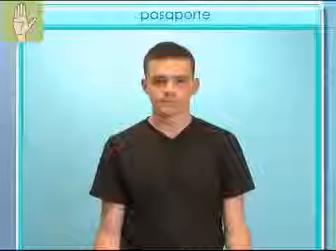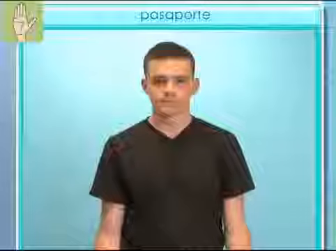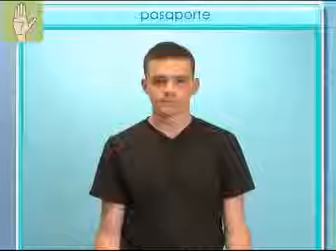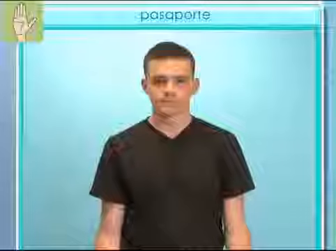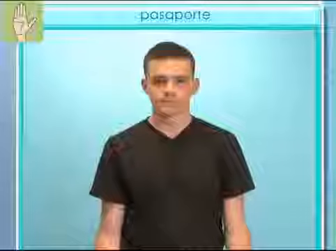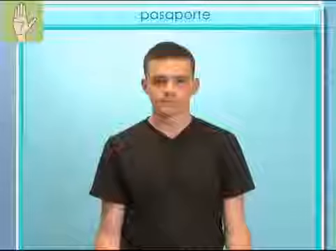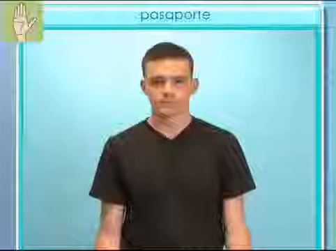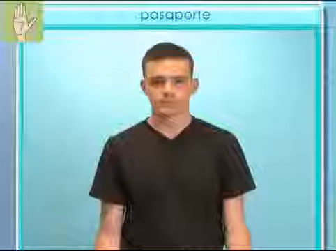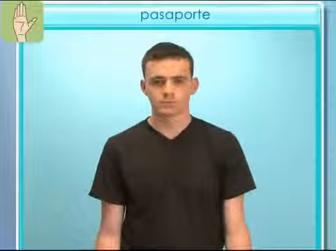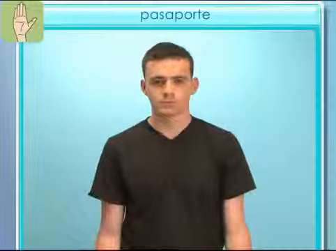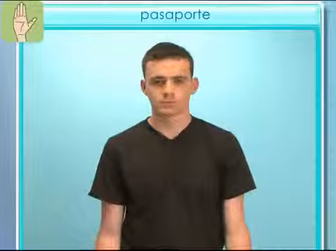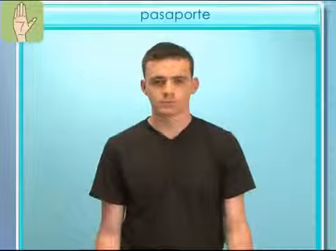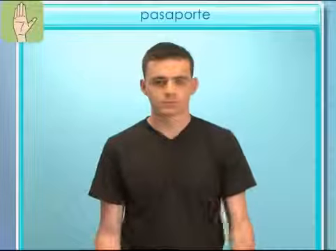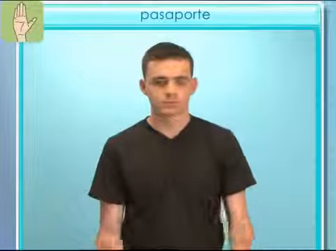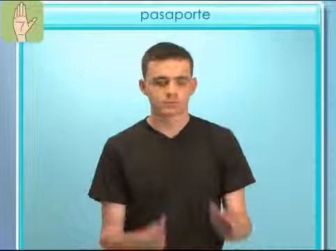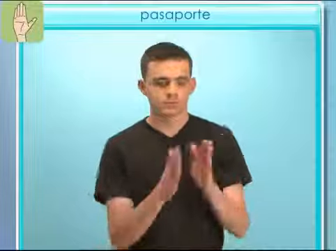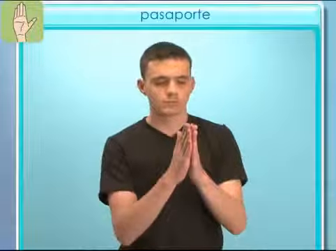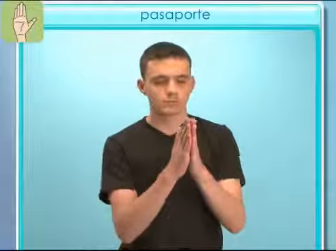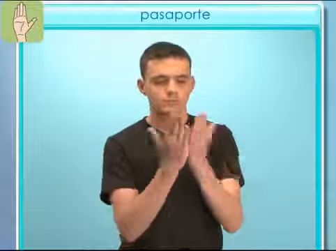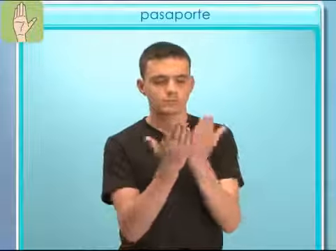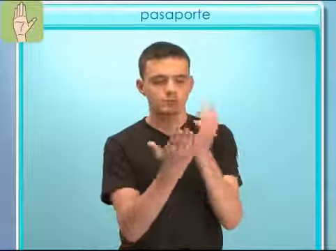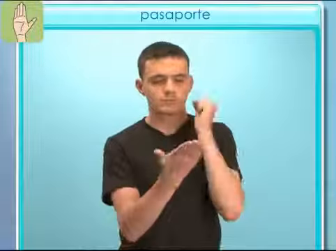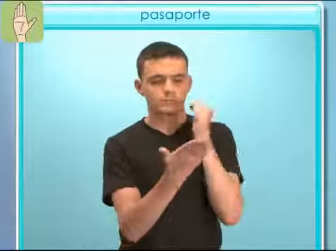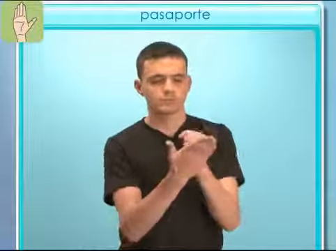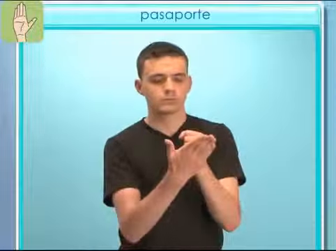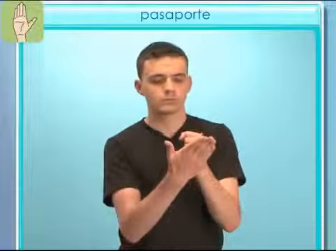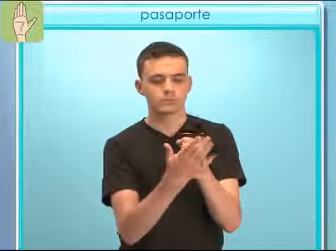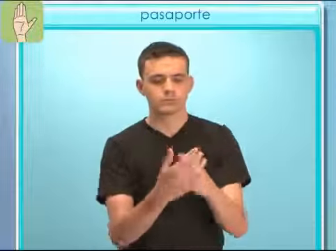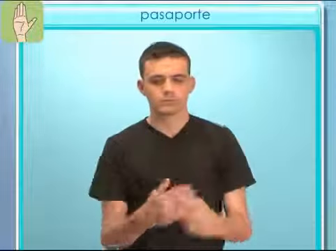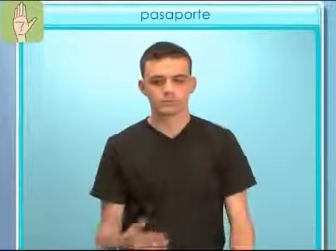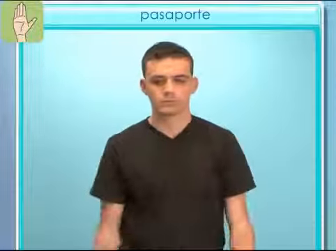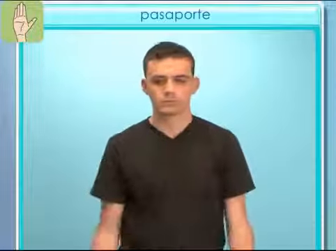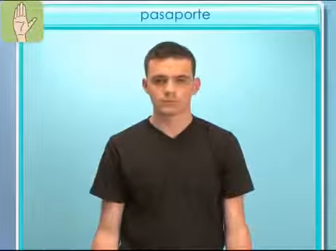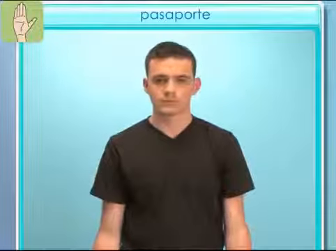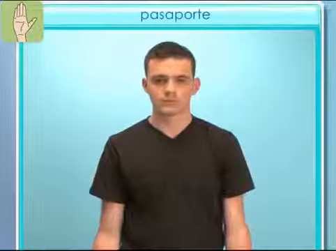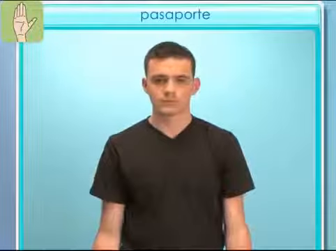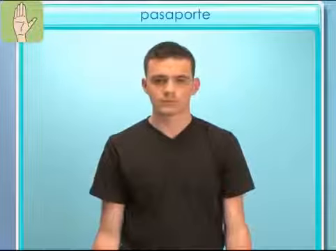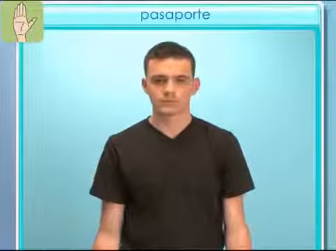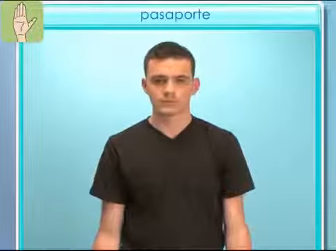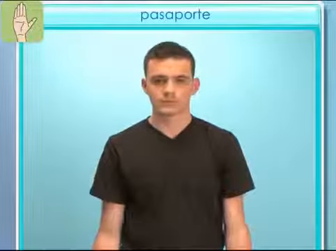PASAPORTE